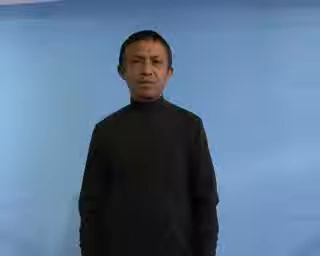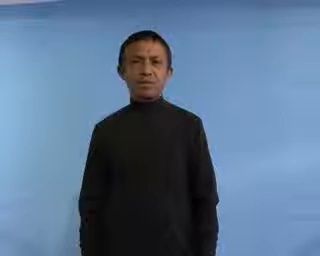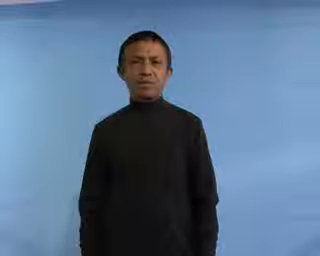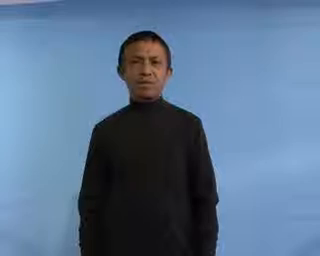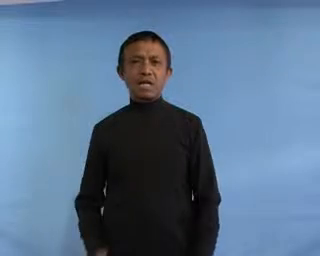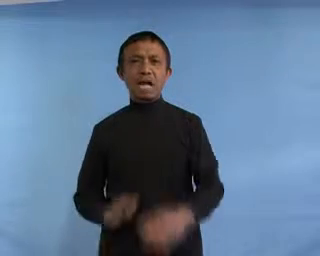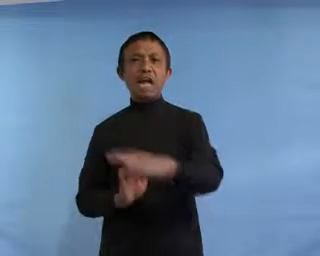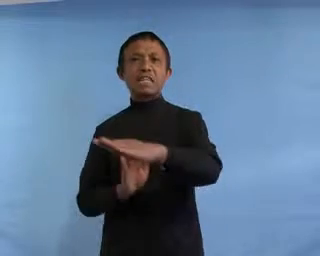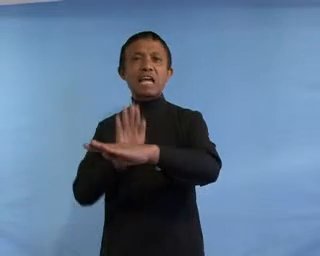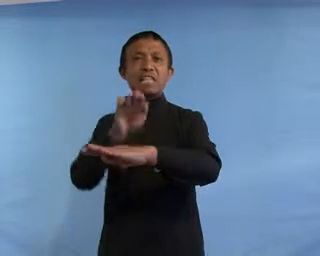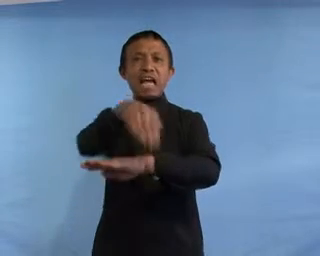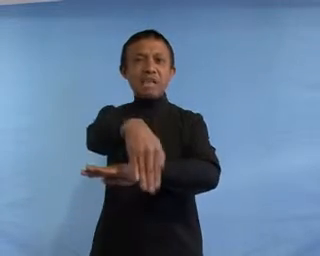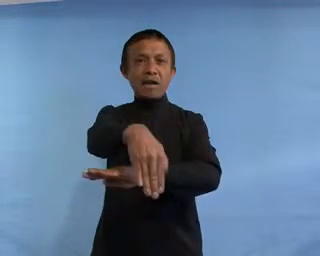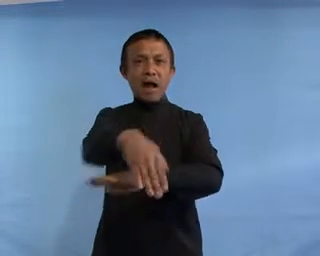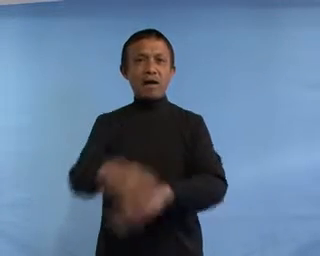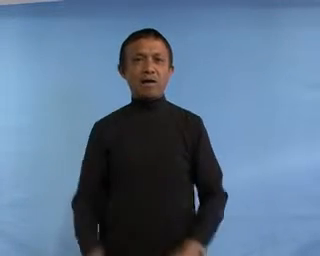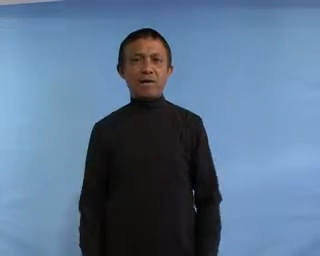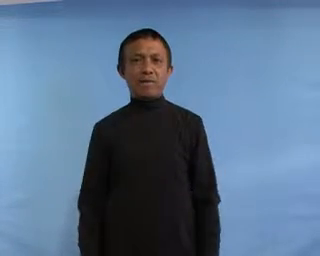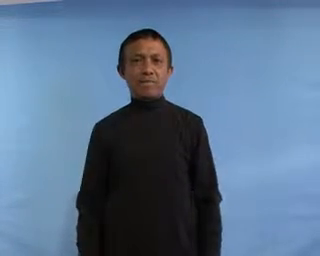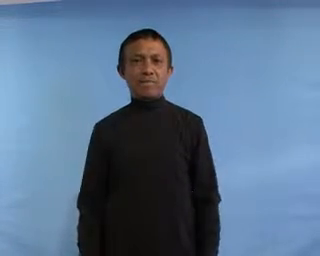tetezana